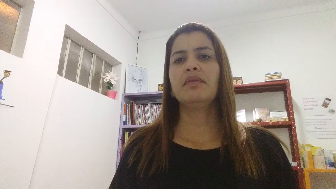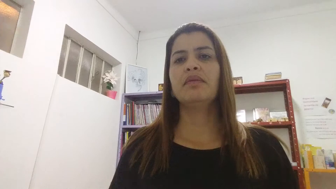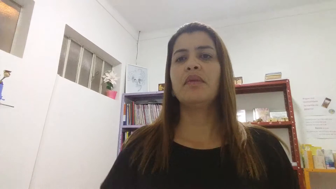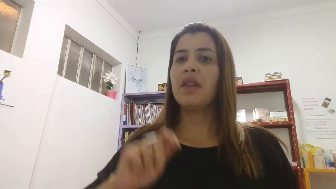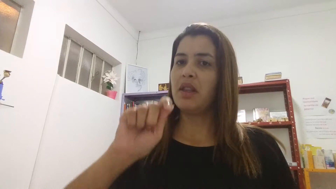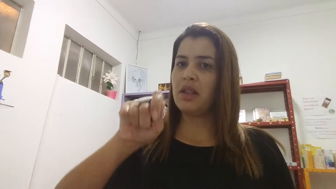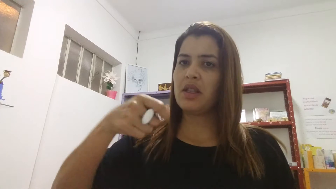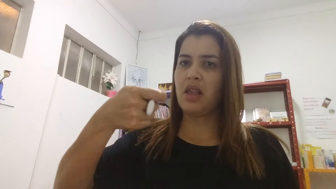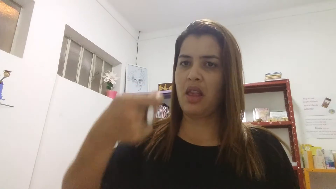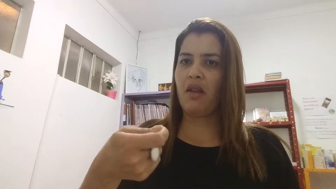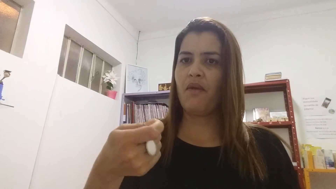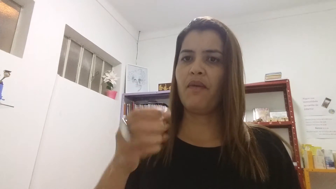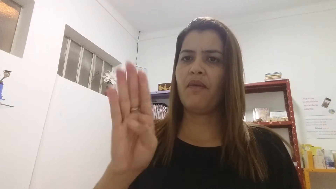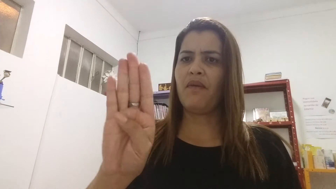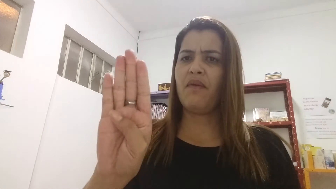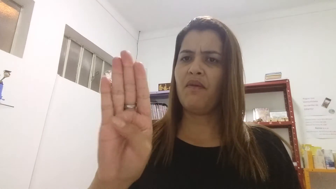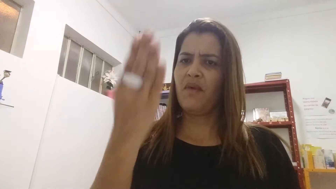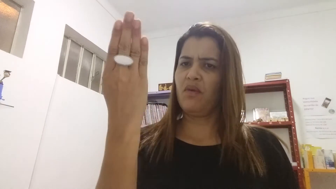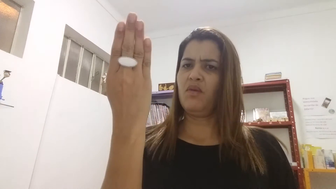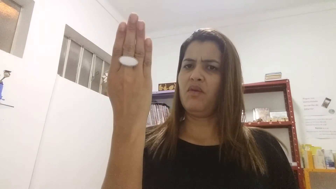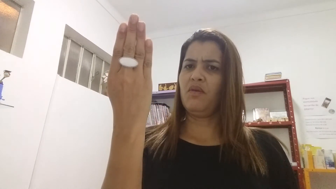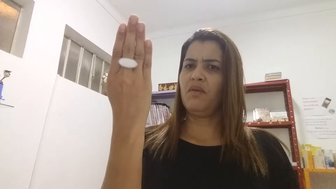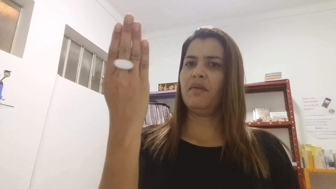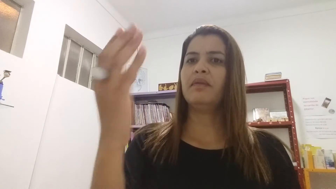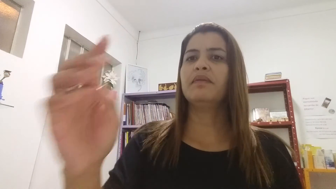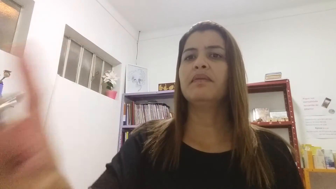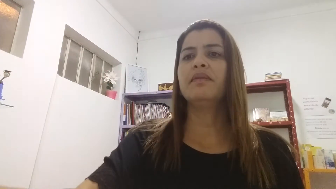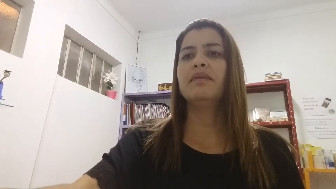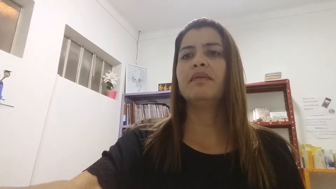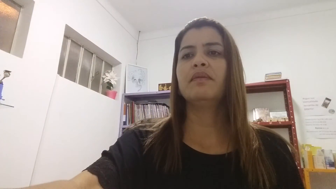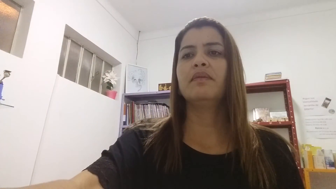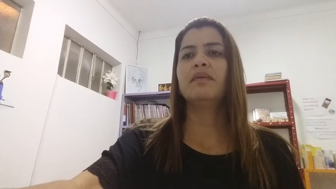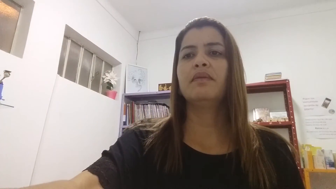FALSO